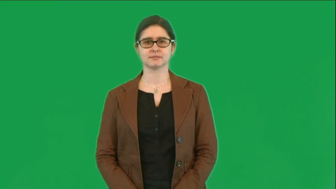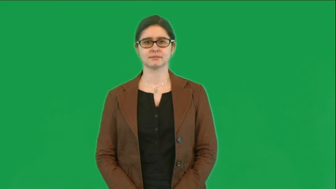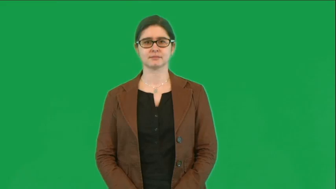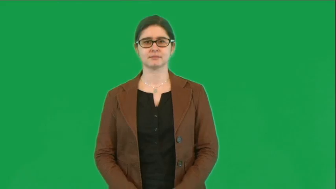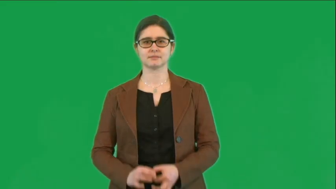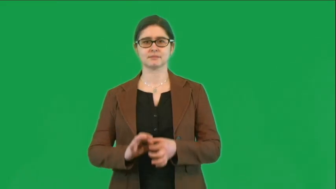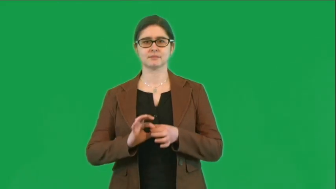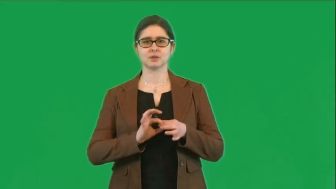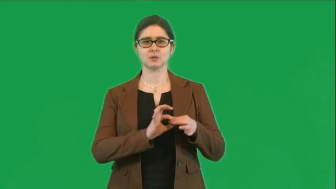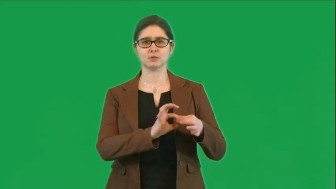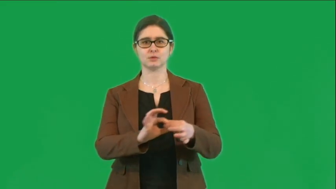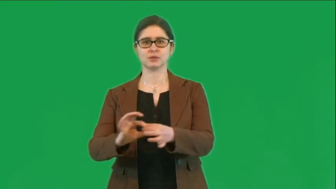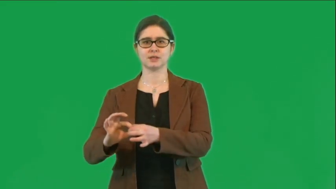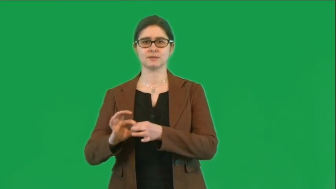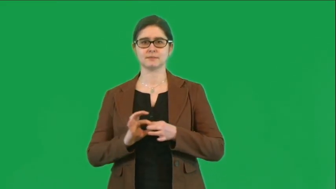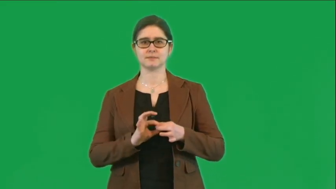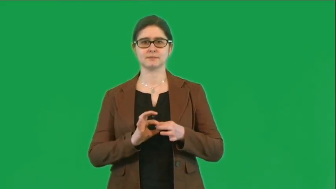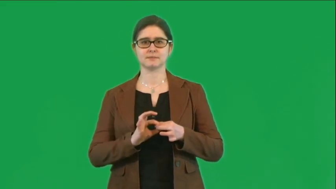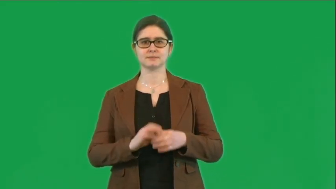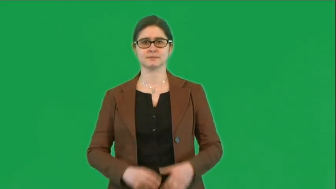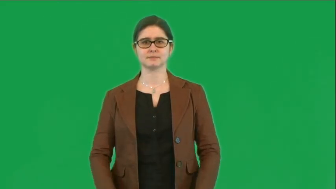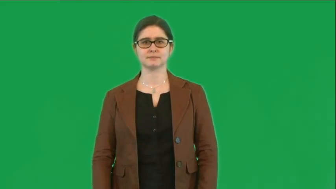unia